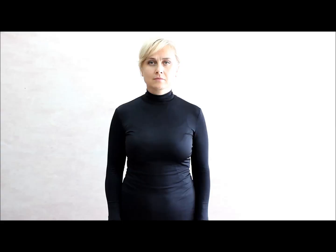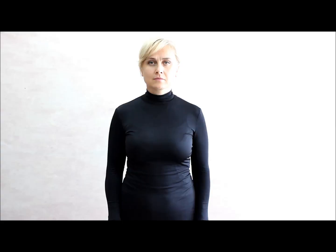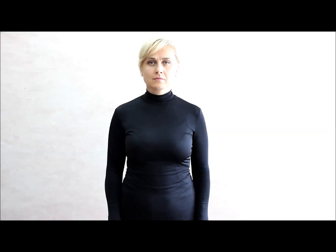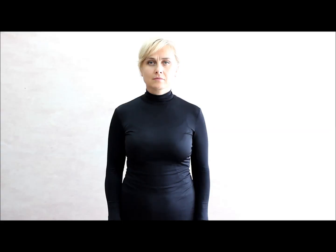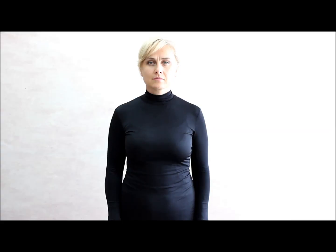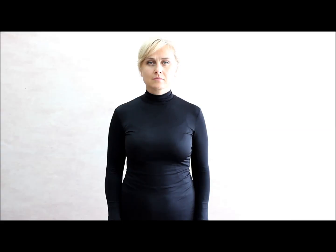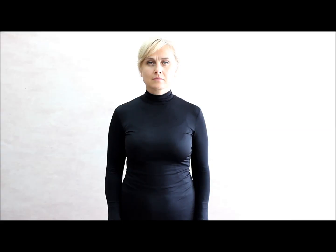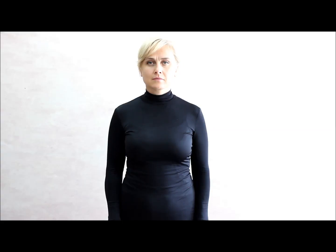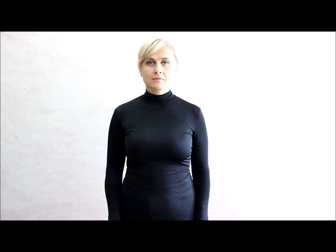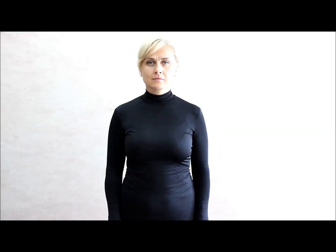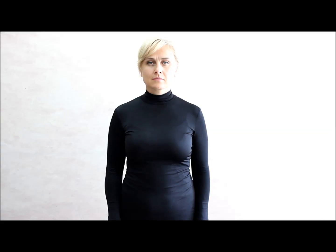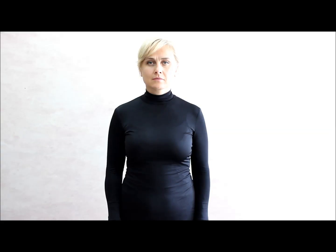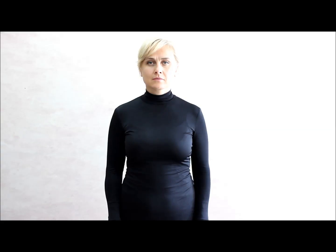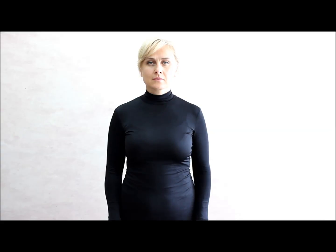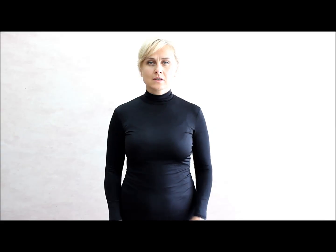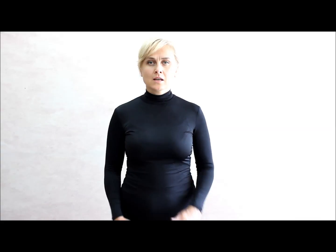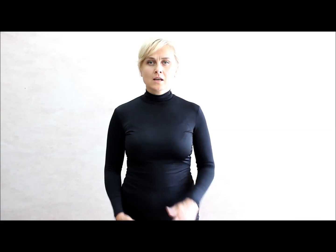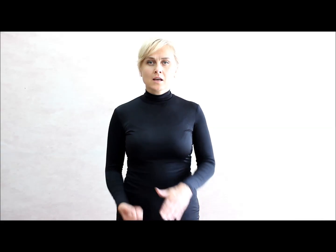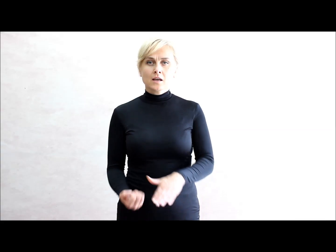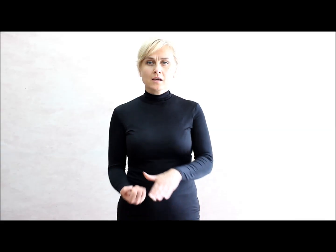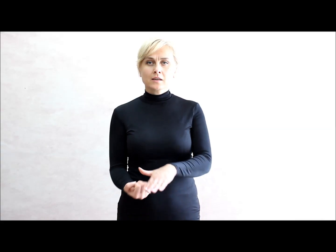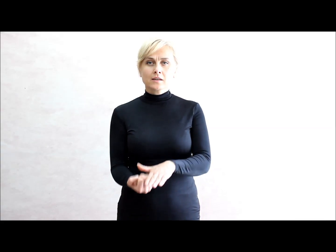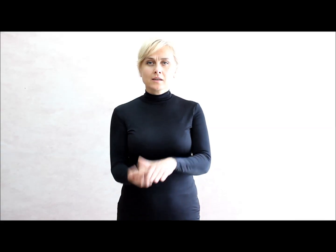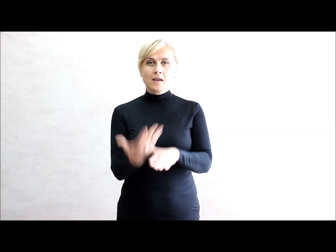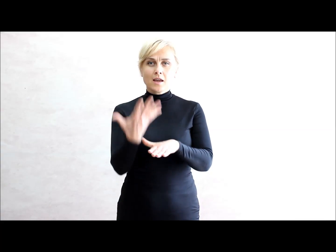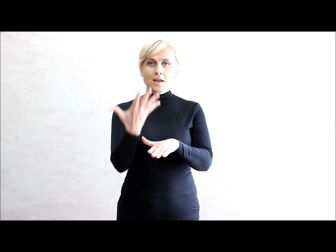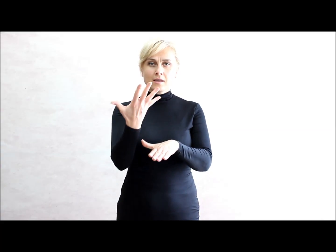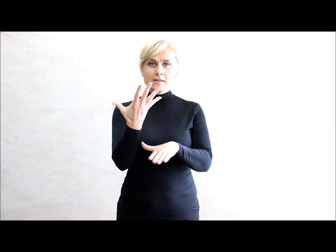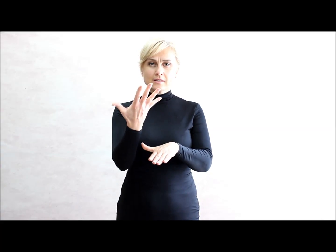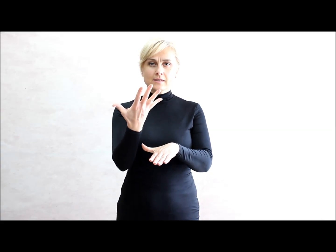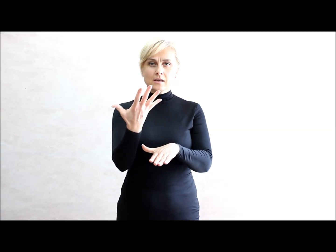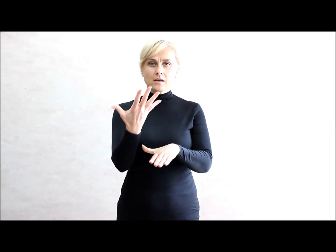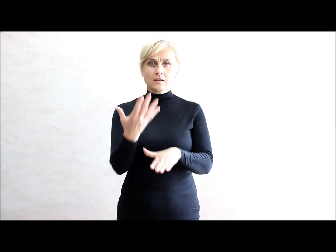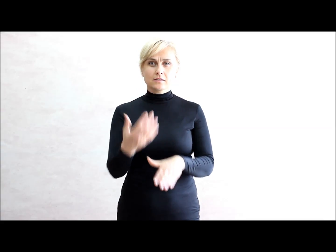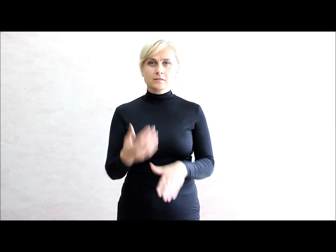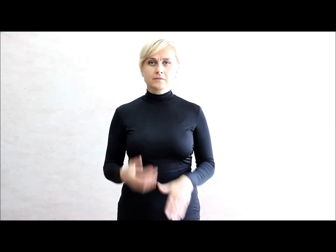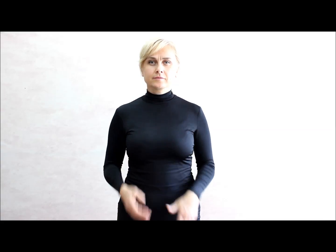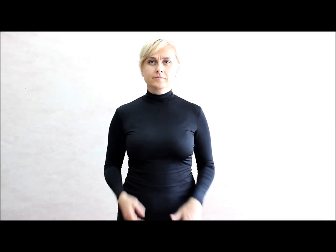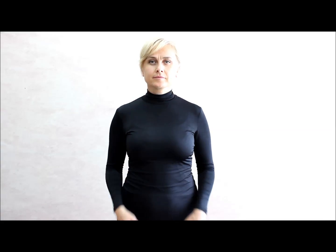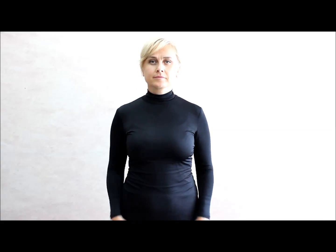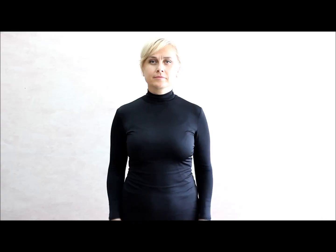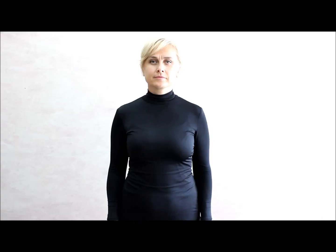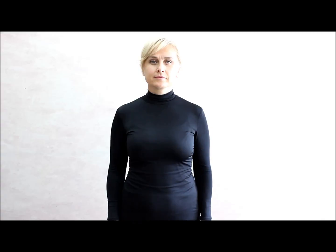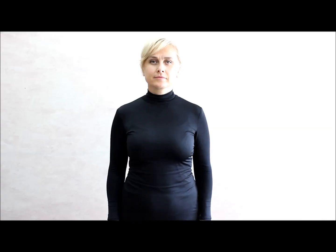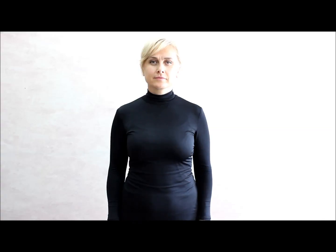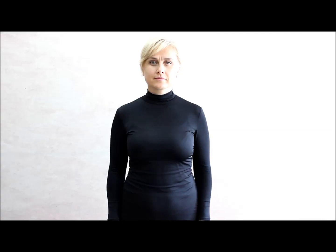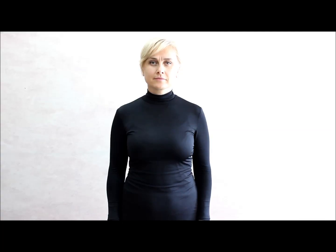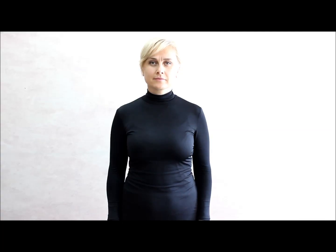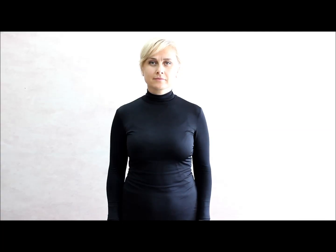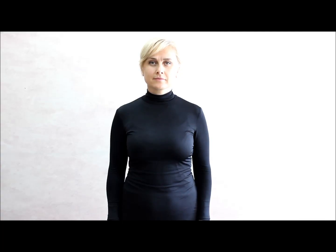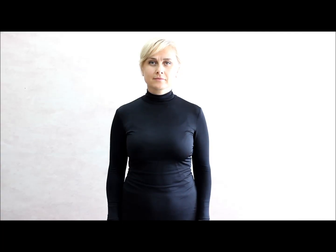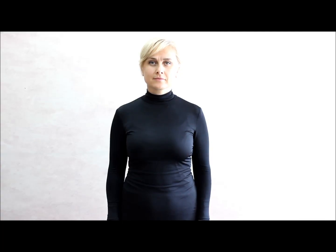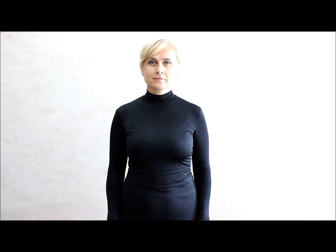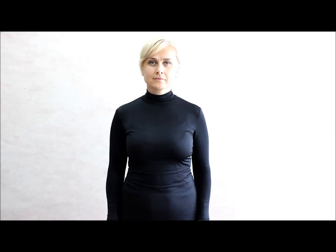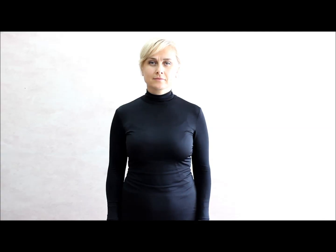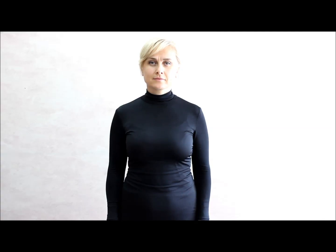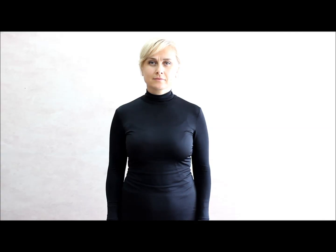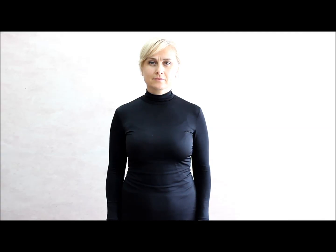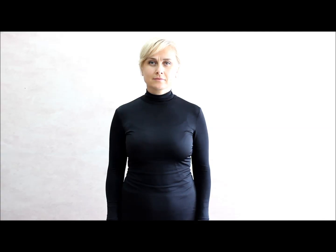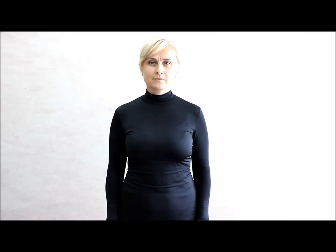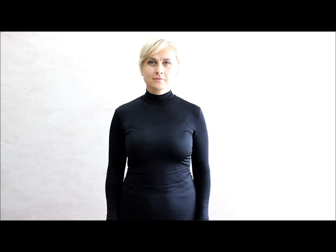Gheizer